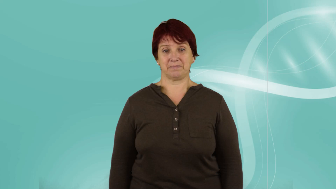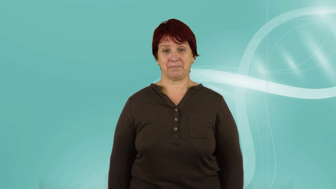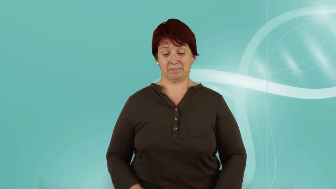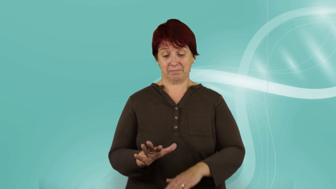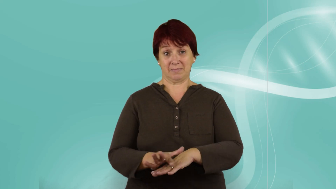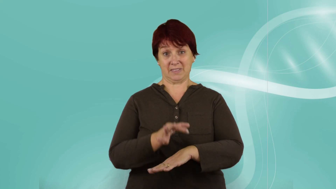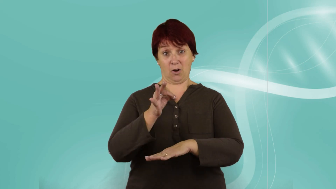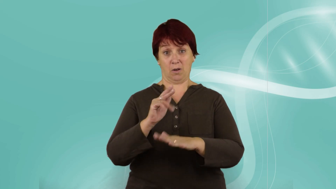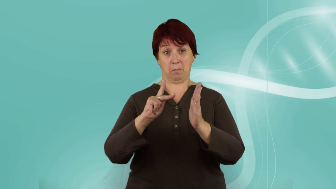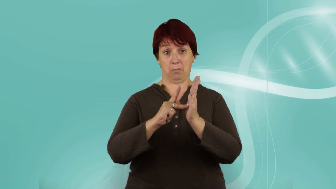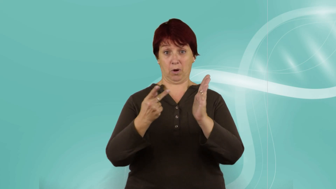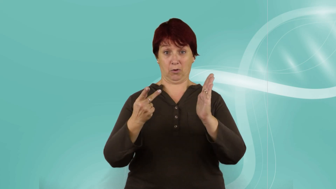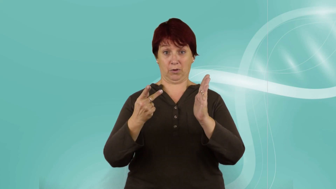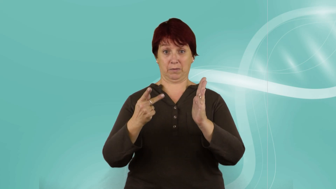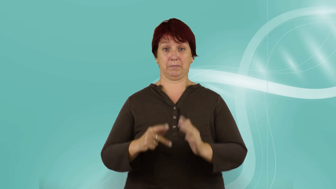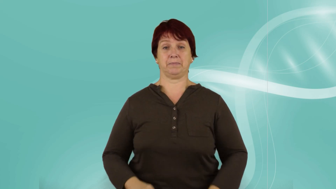Tipos Celulares